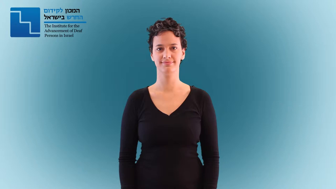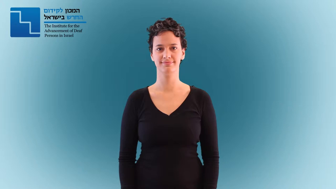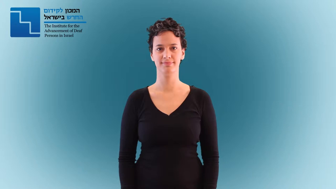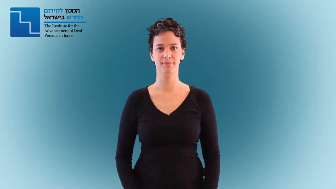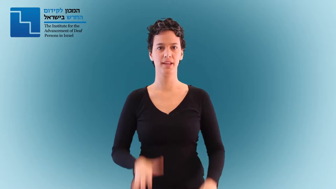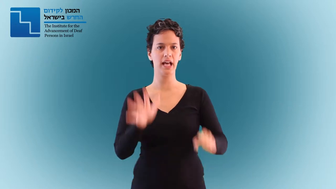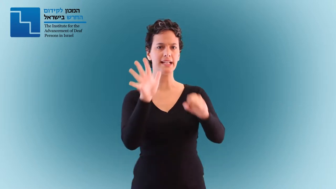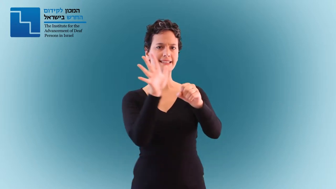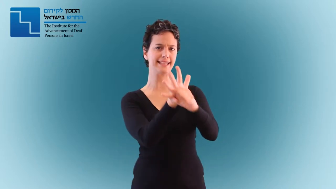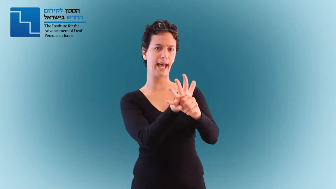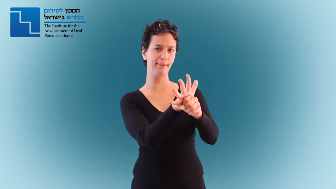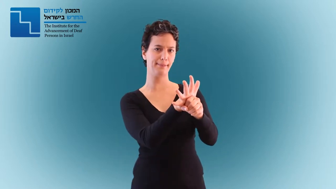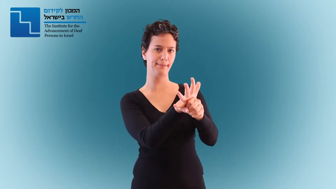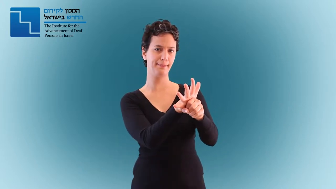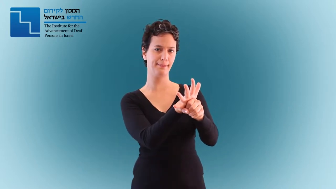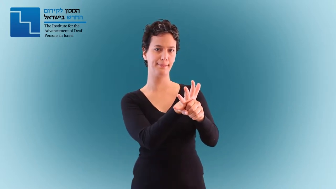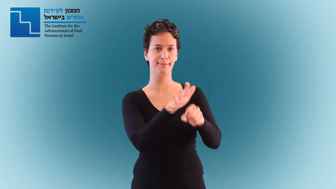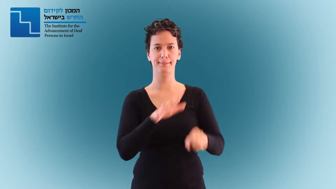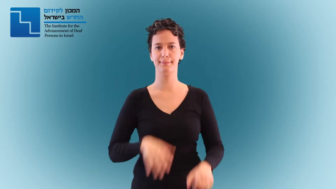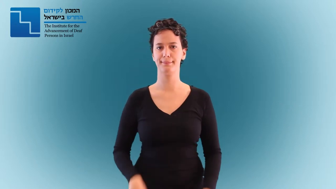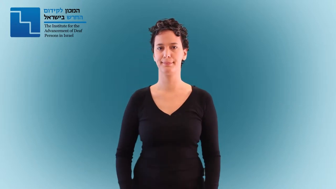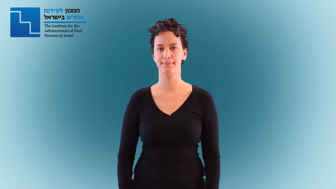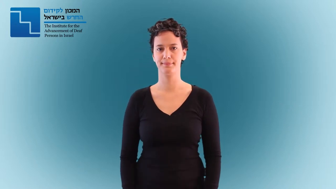לסתום